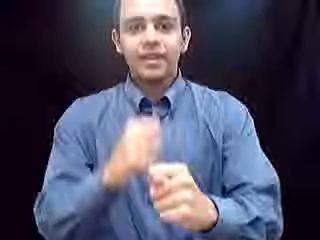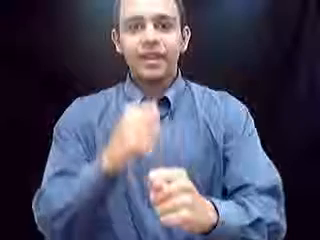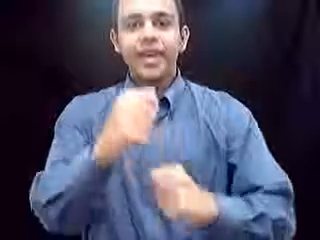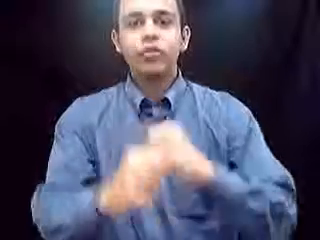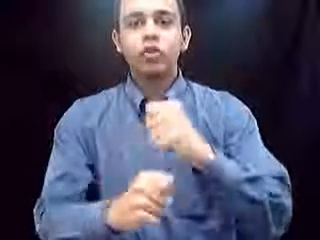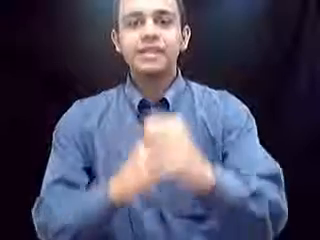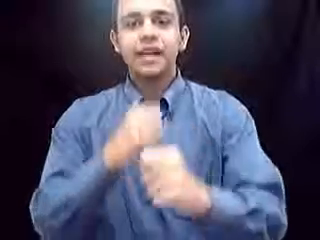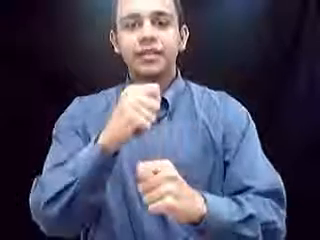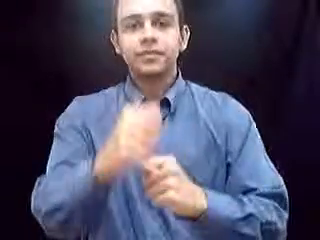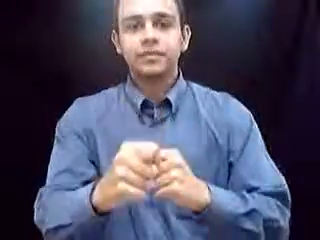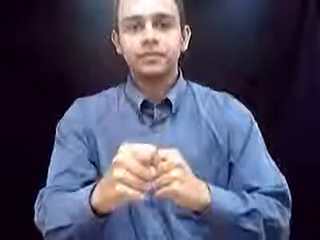economizar